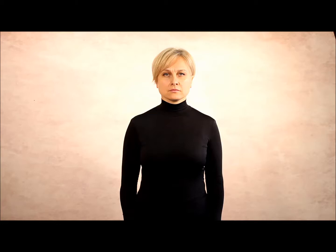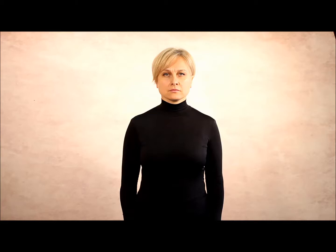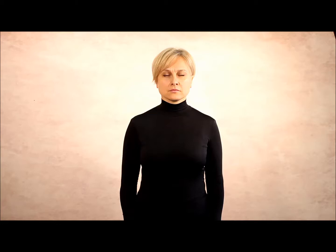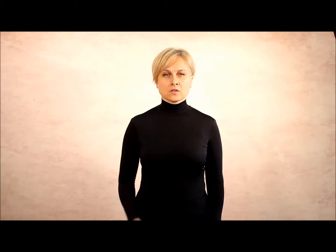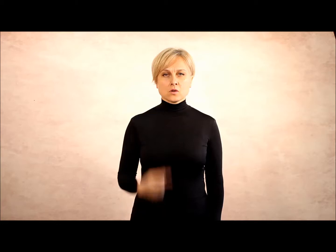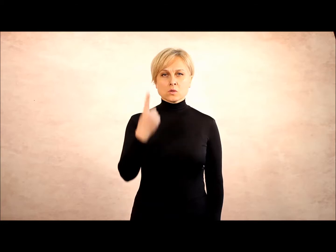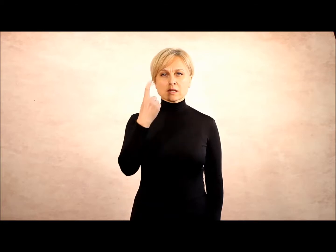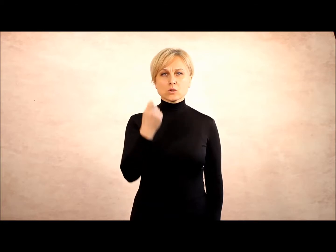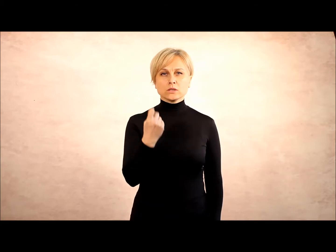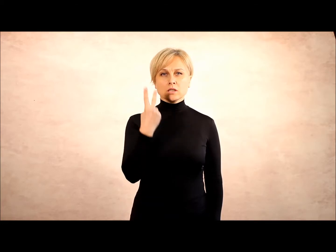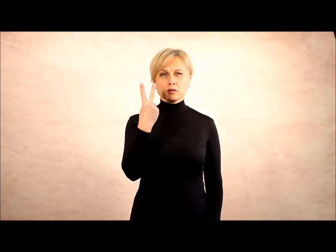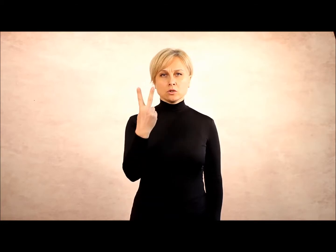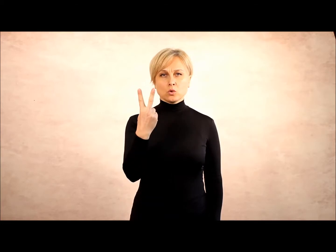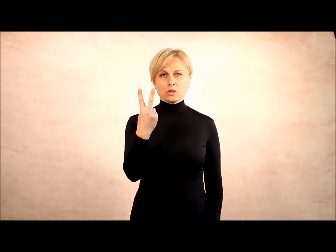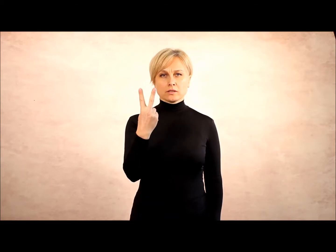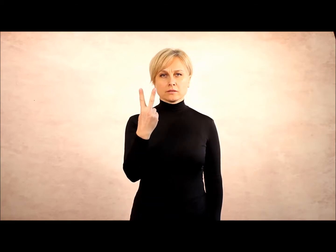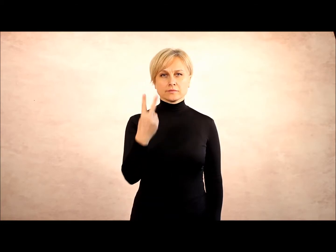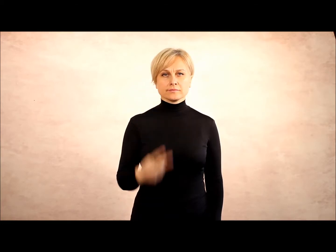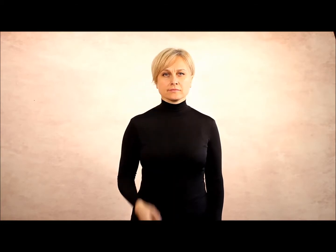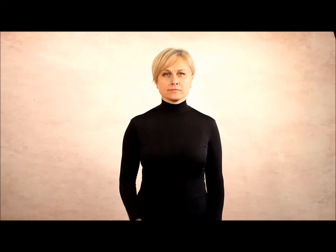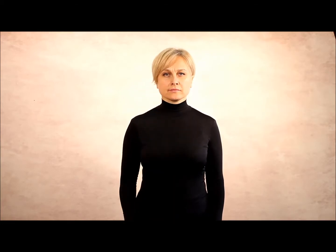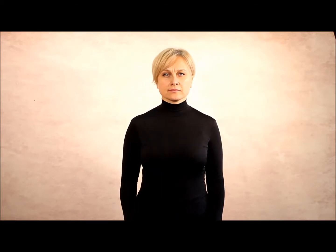102